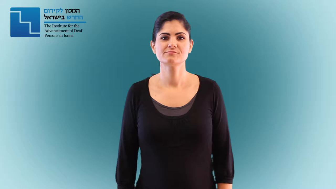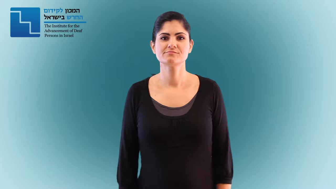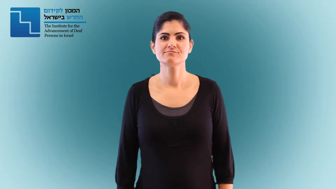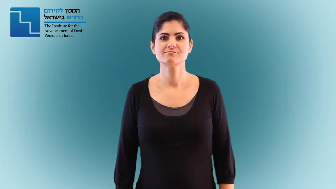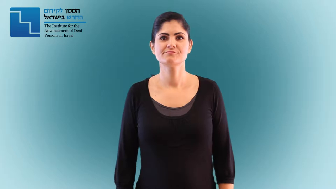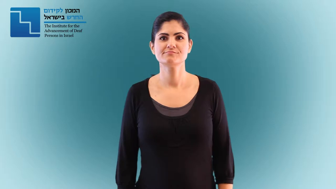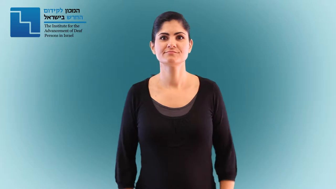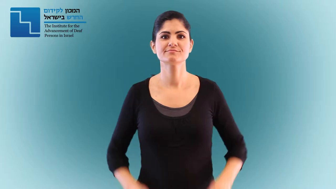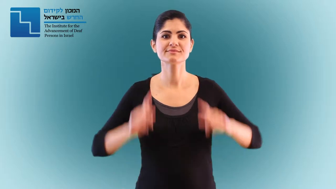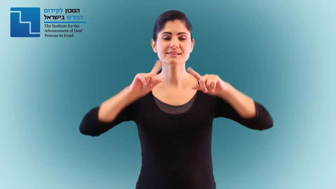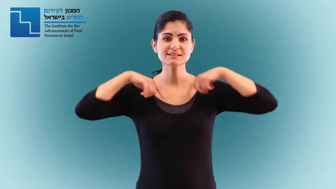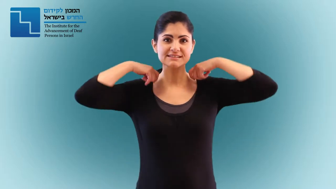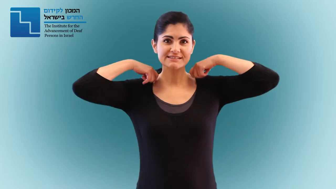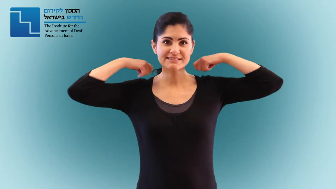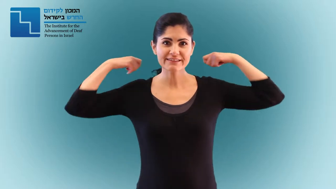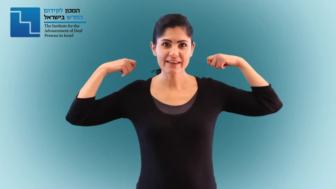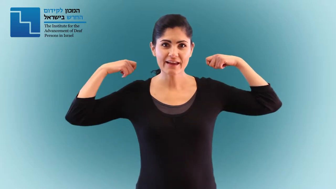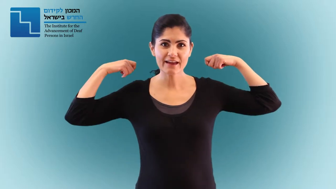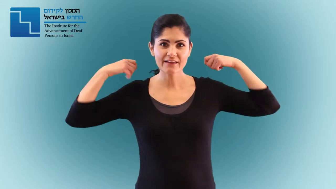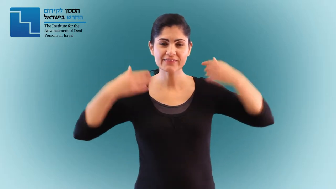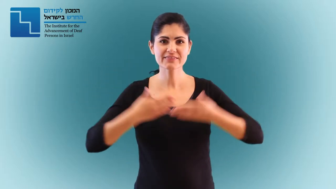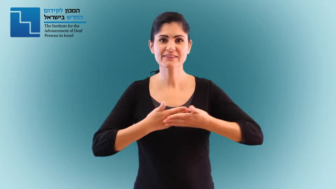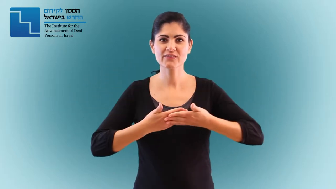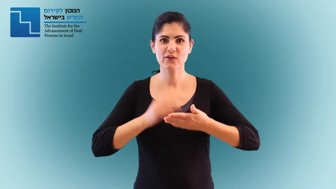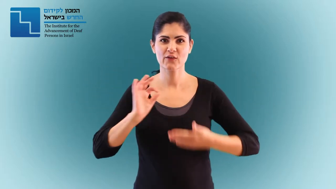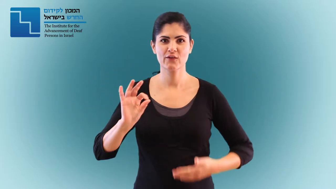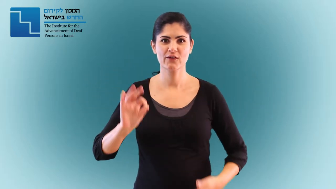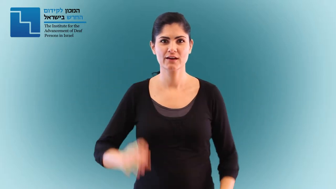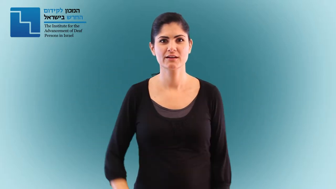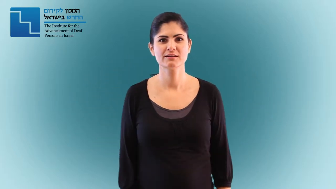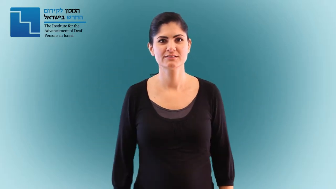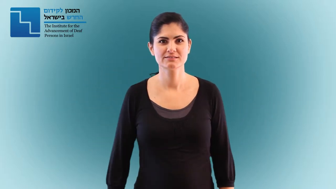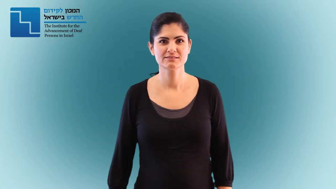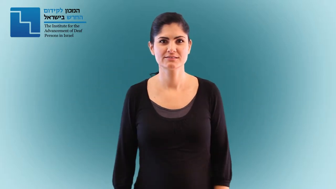סינר